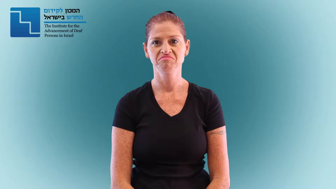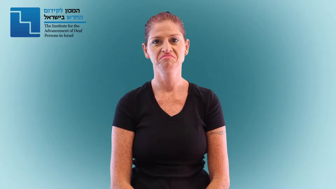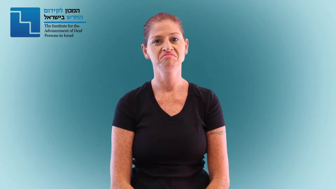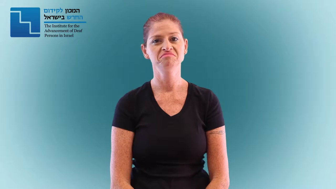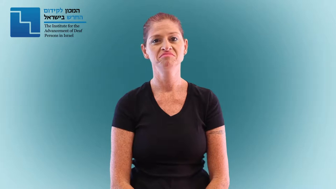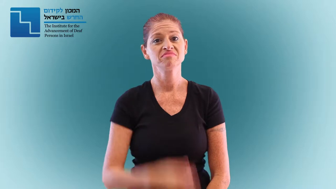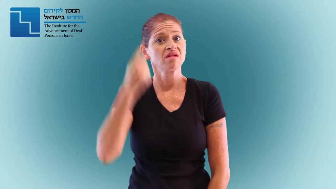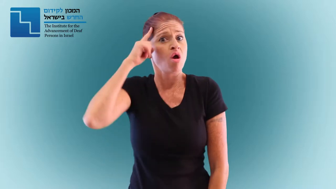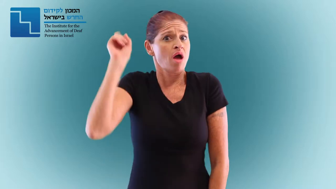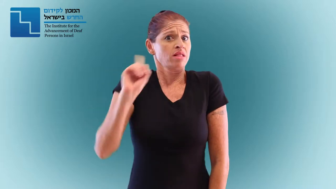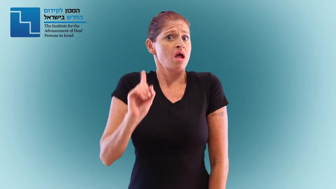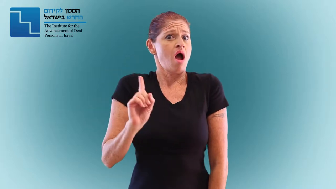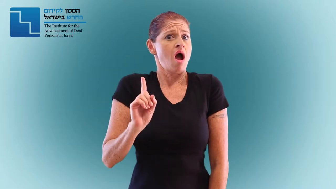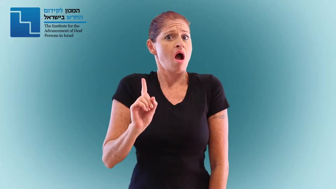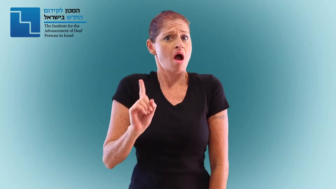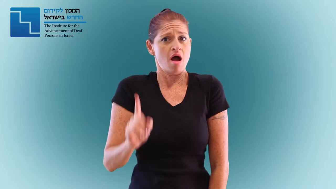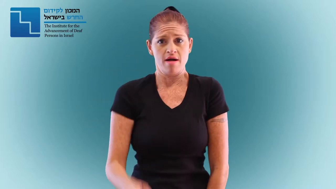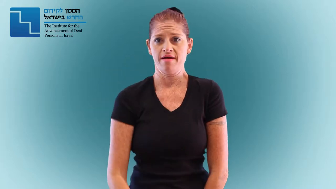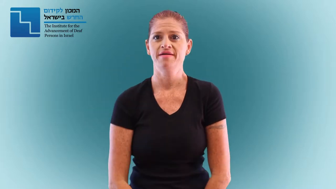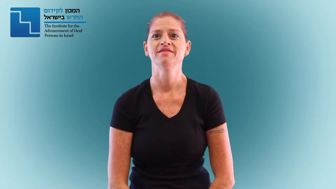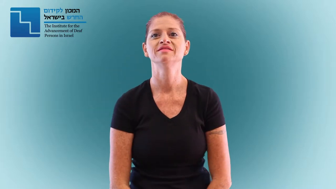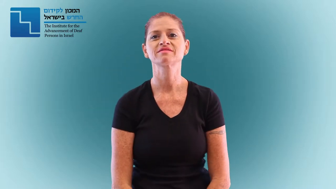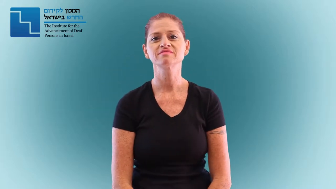לא יודע